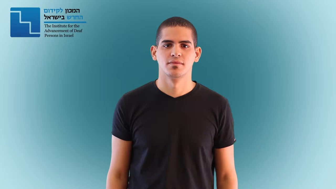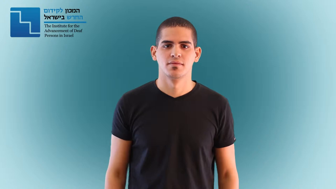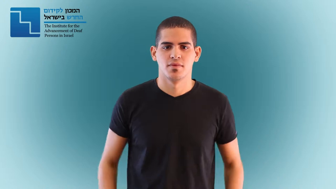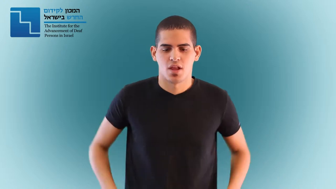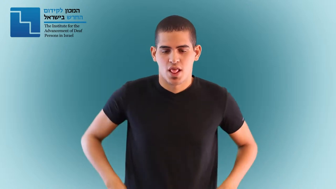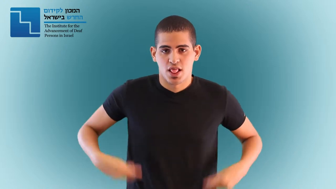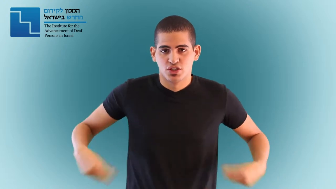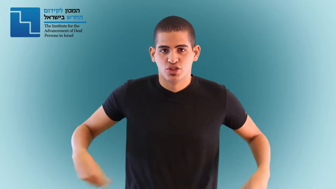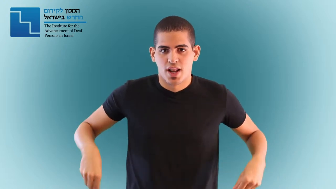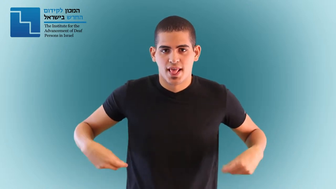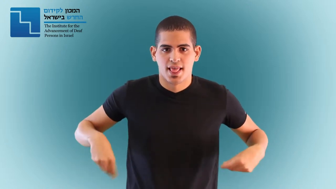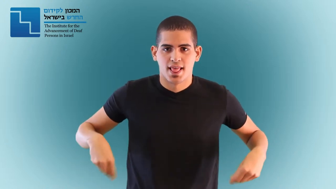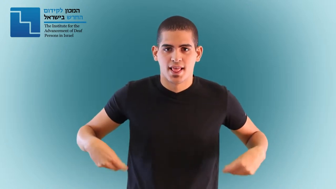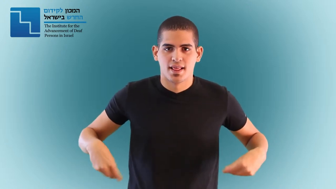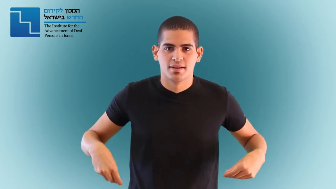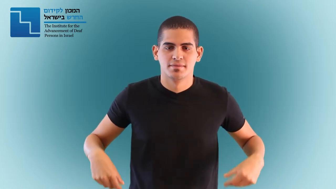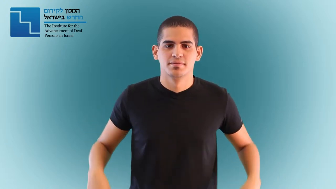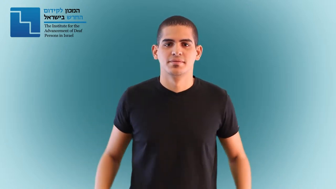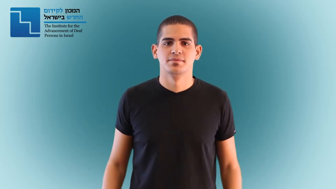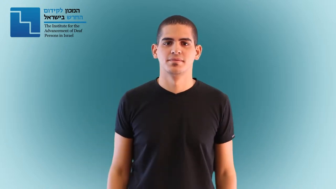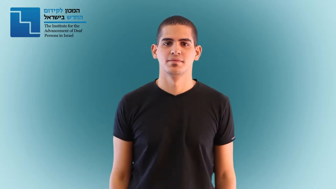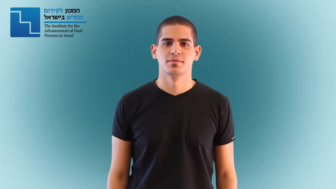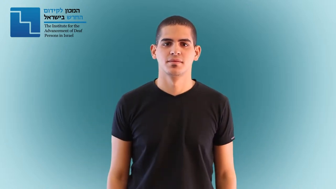תשליך